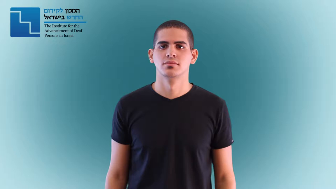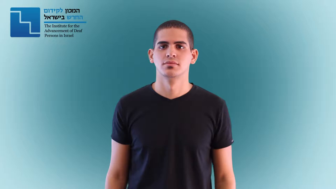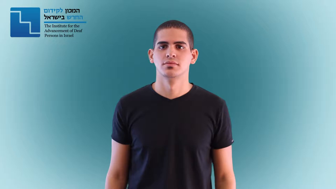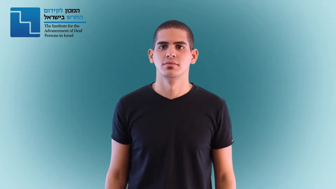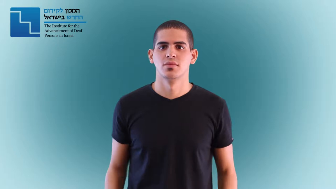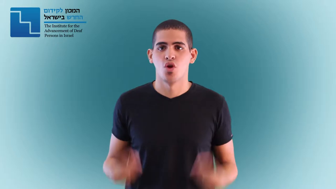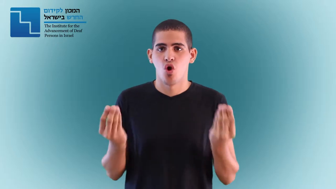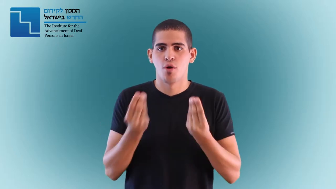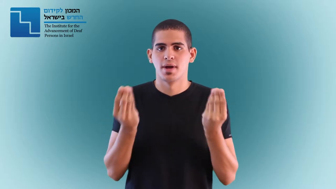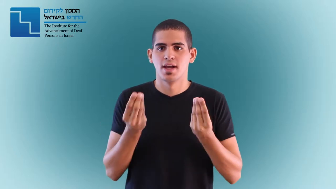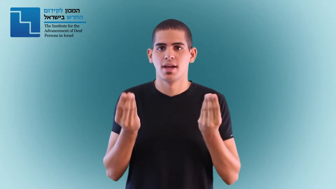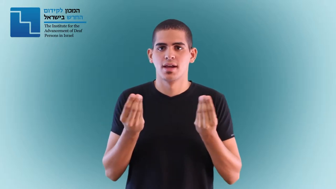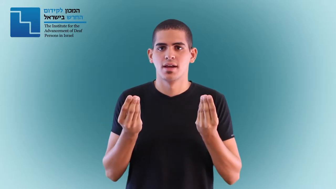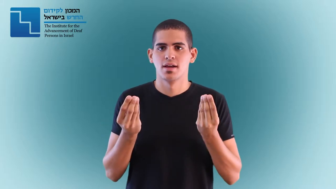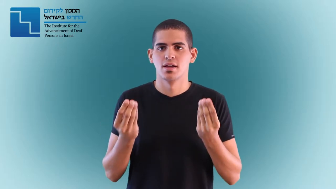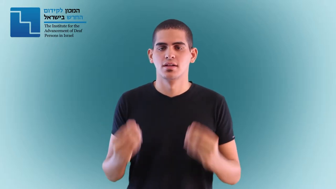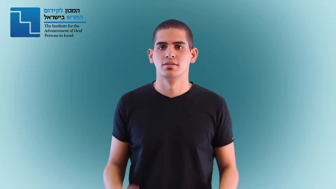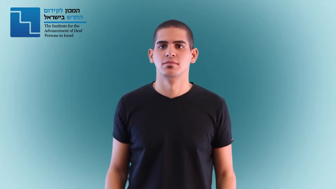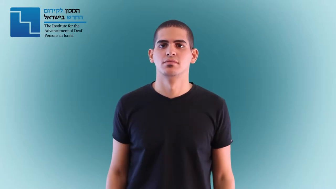חומר